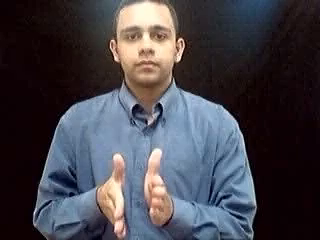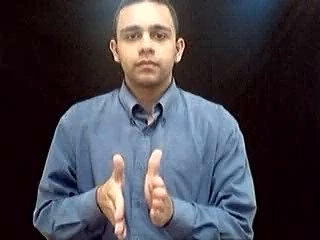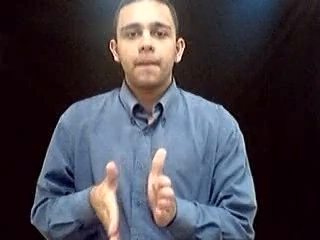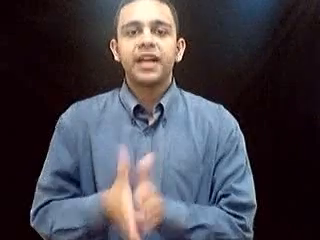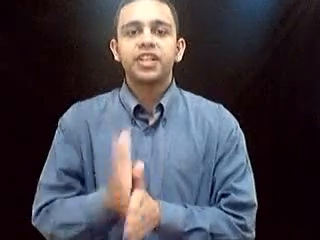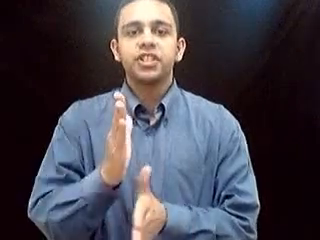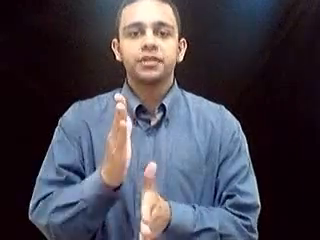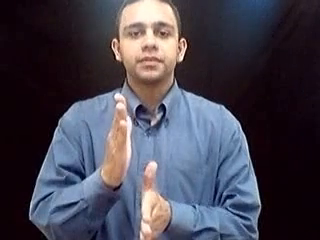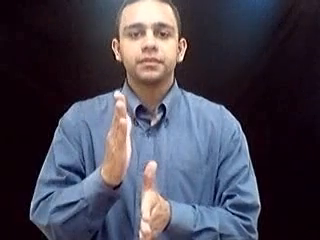partir